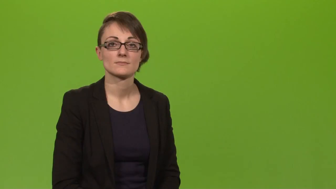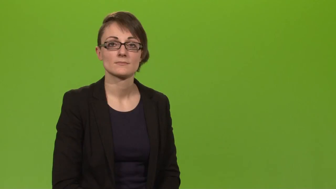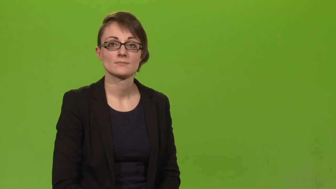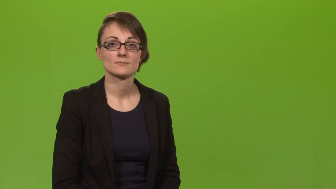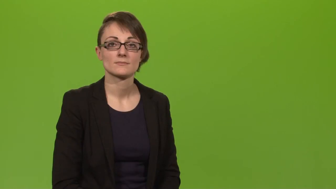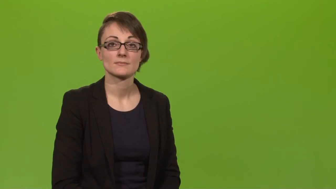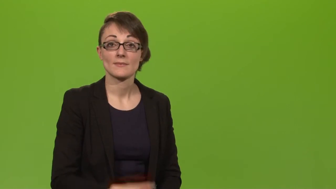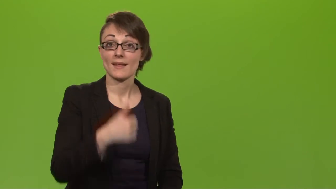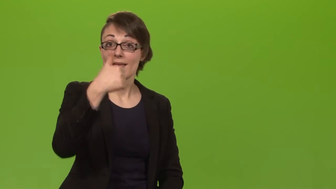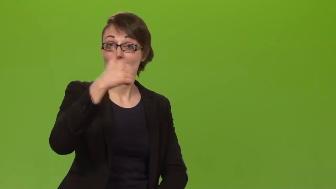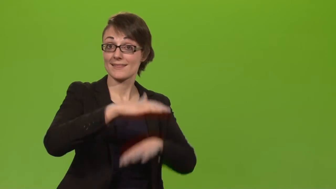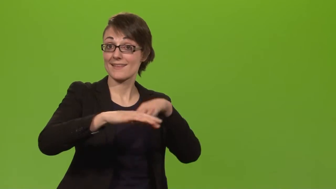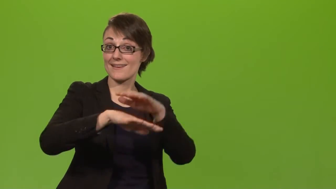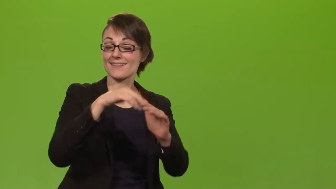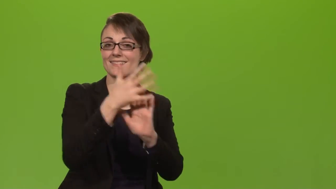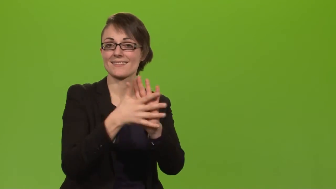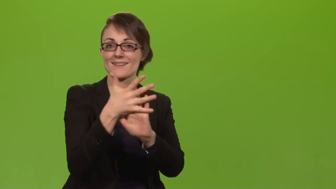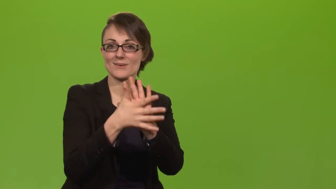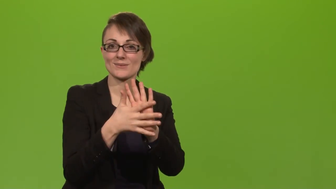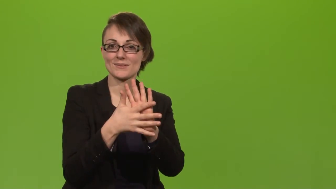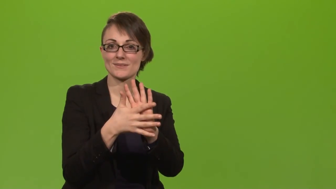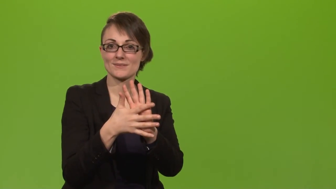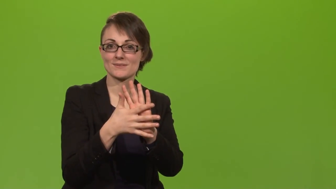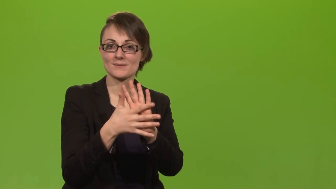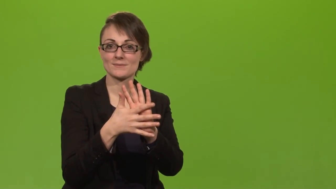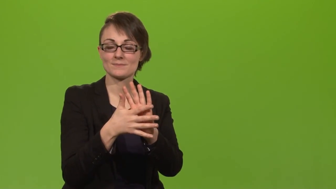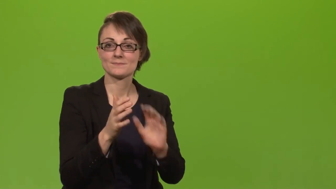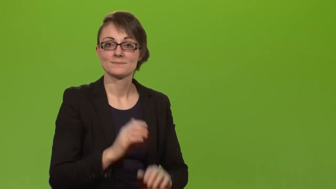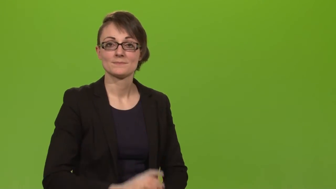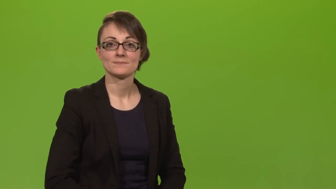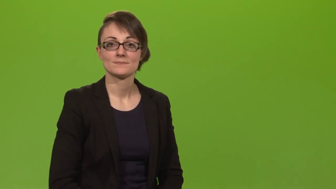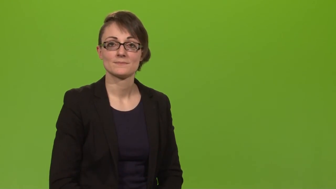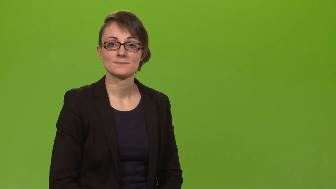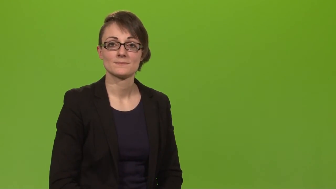Stakhandartákn